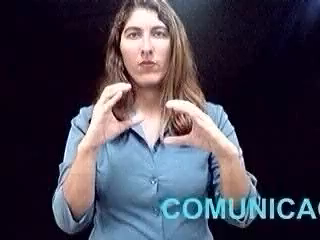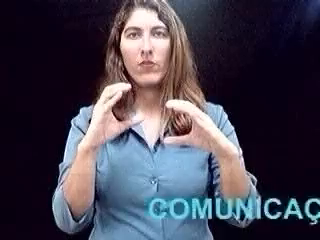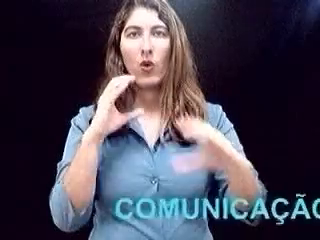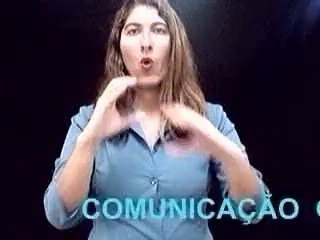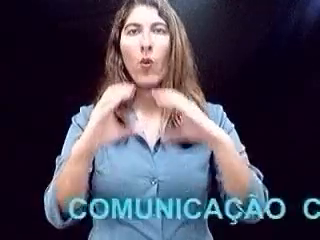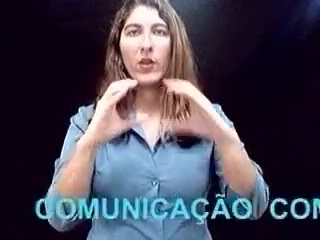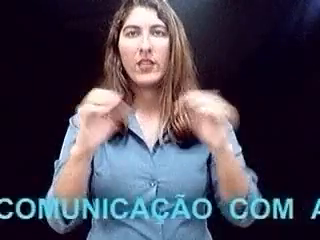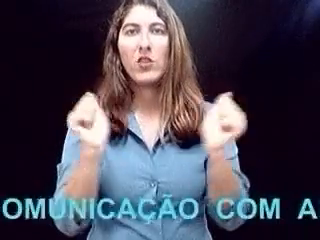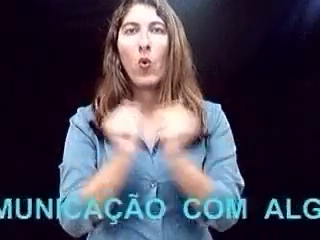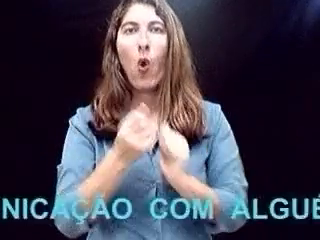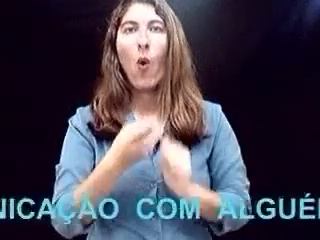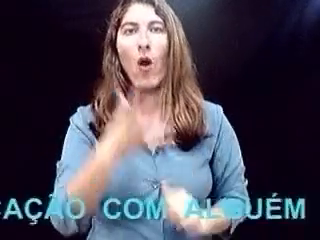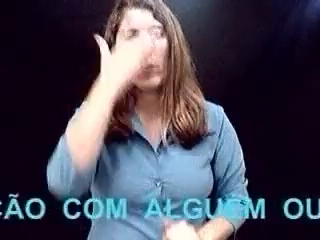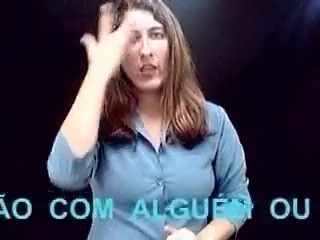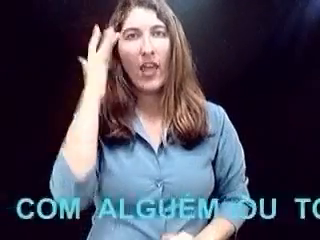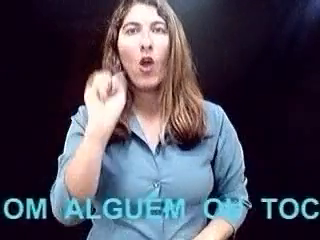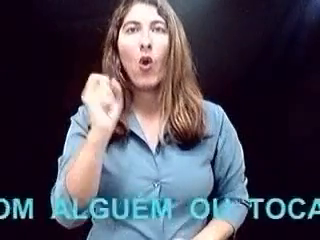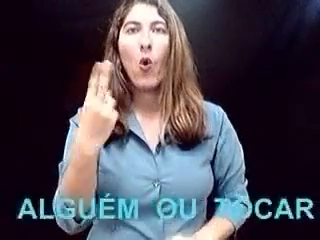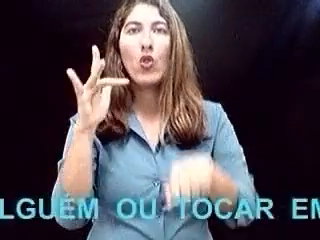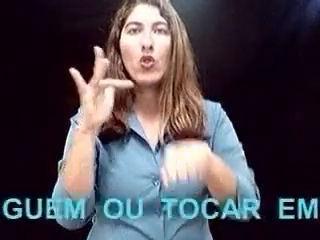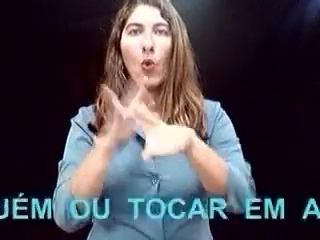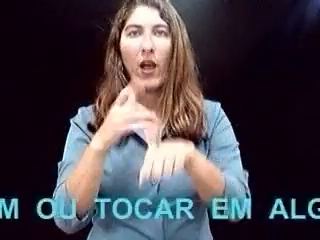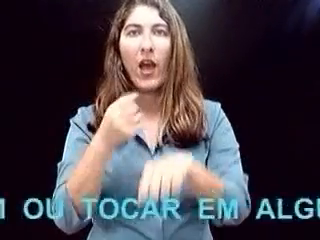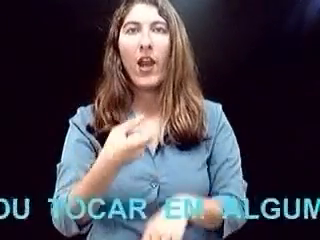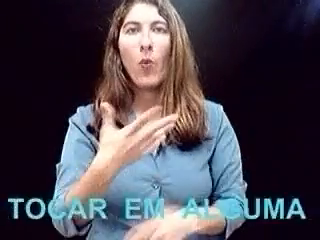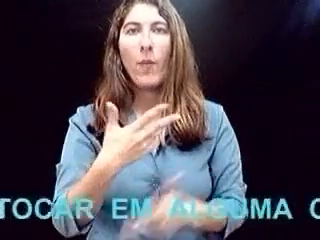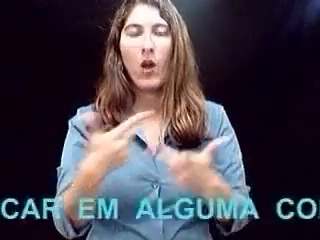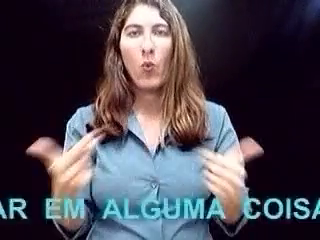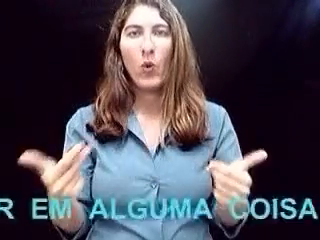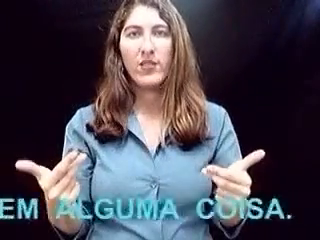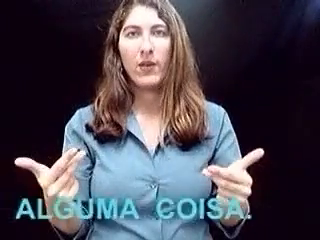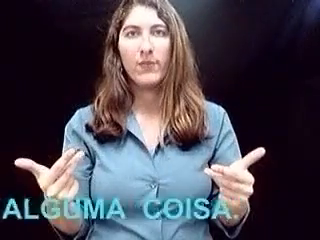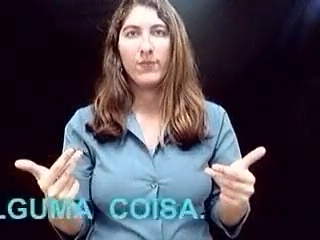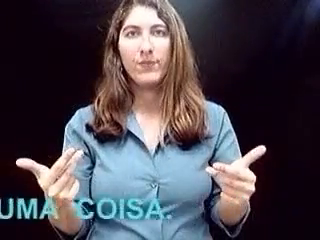ccontato